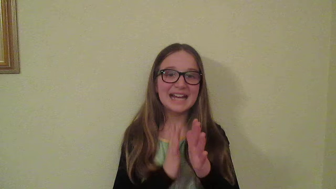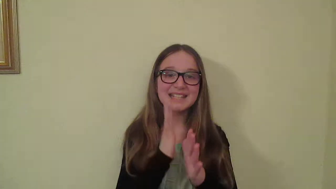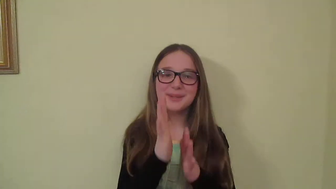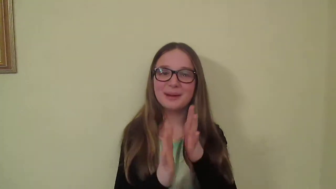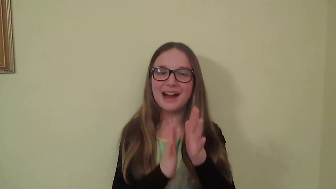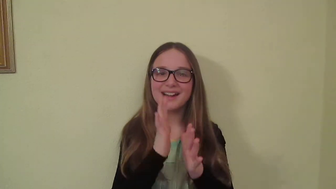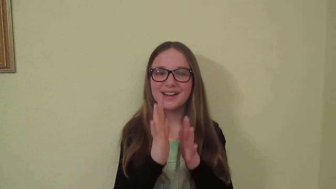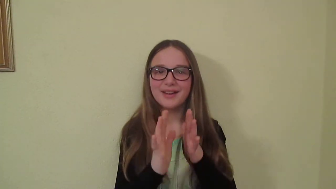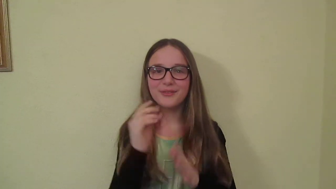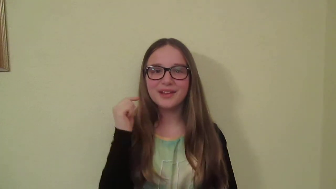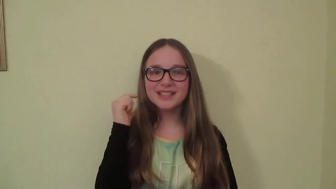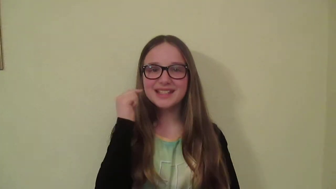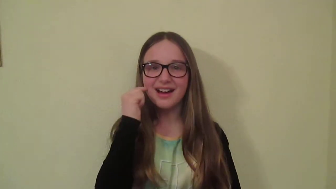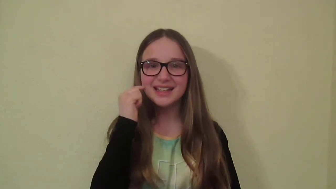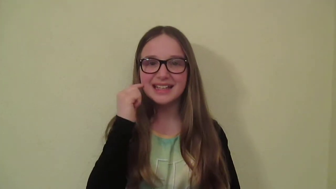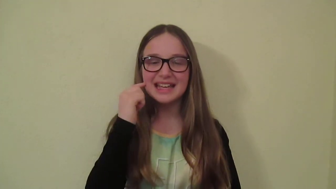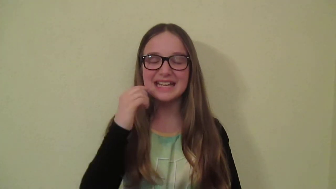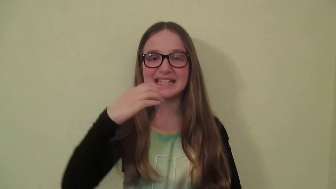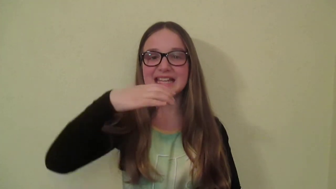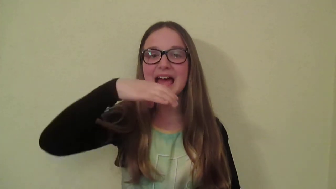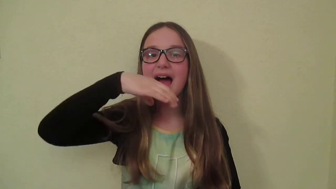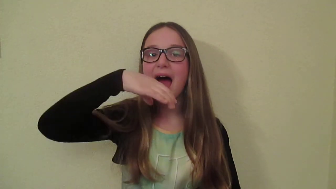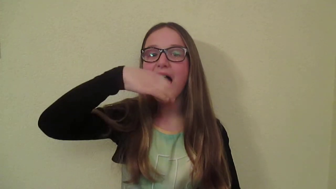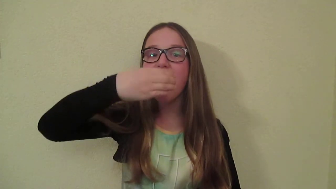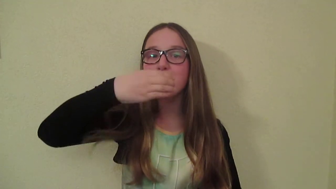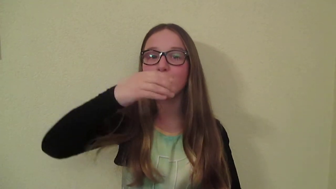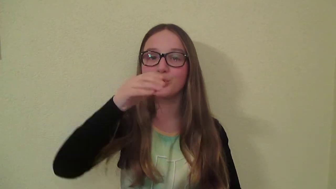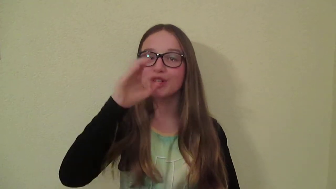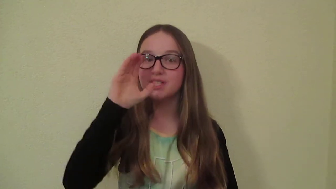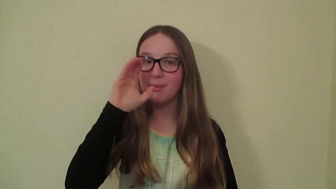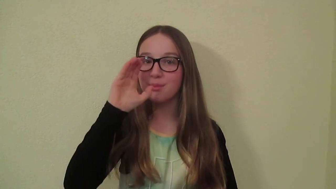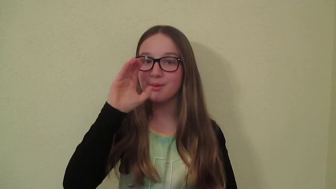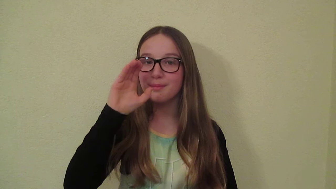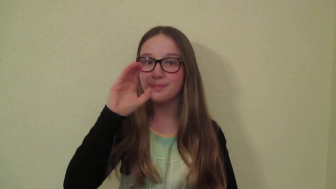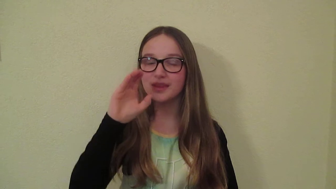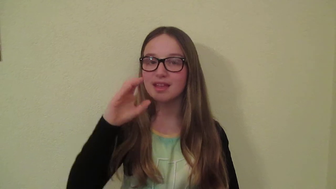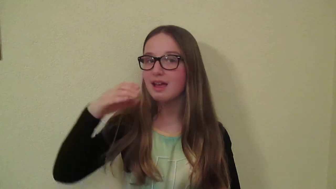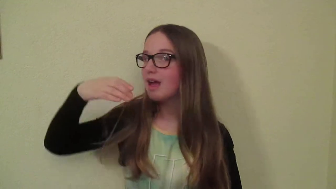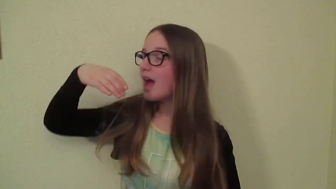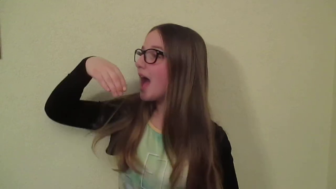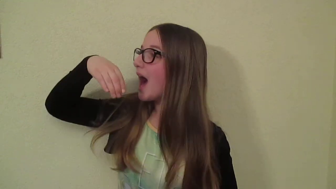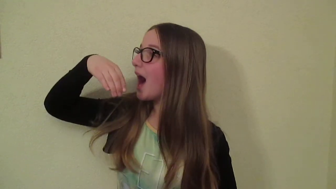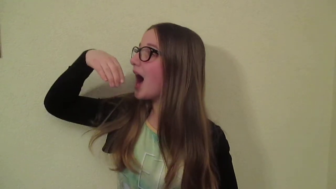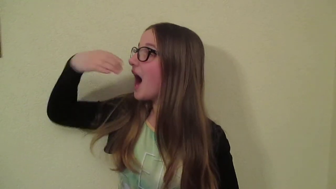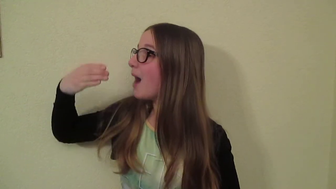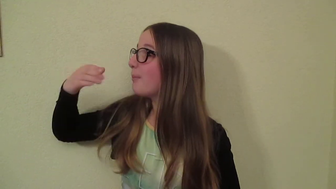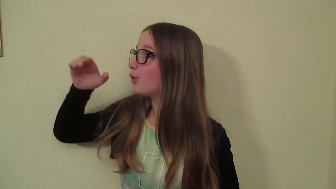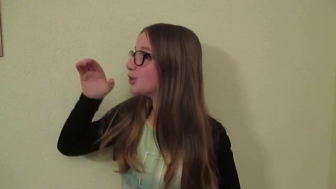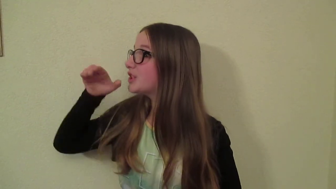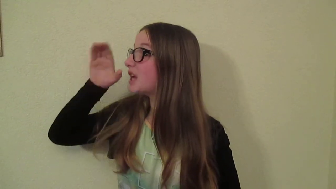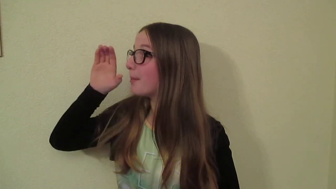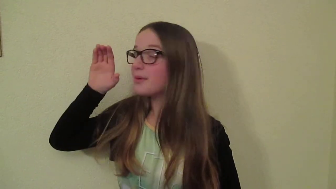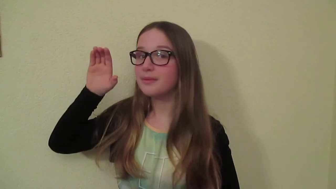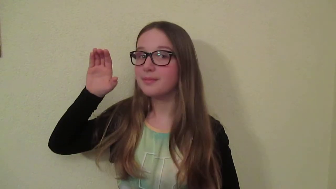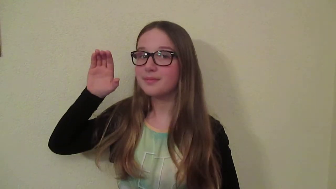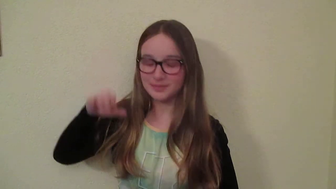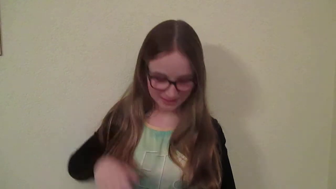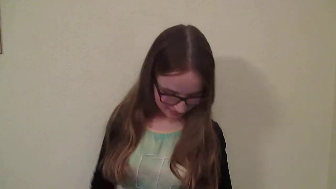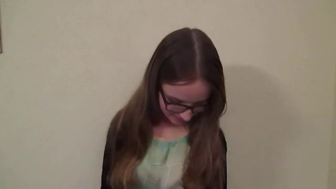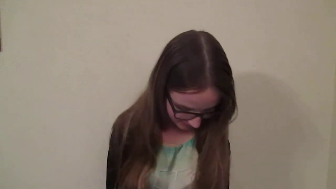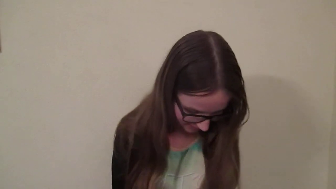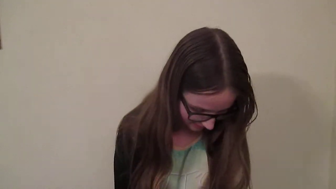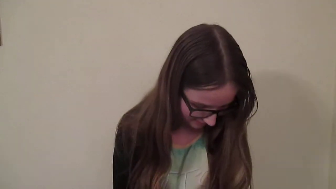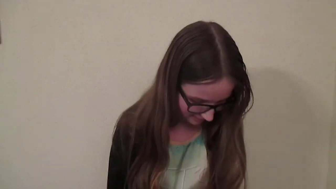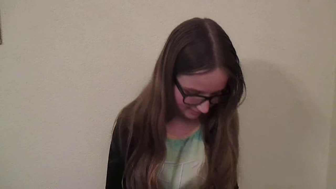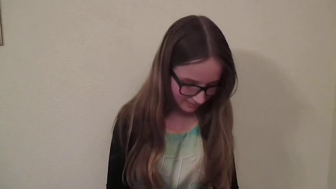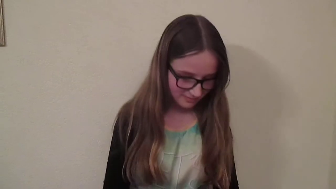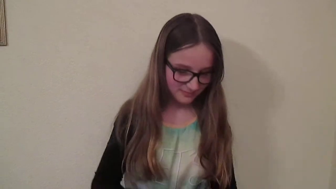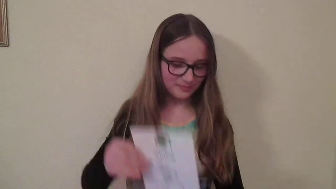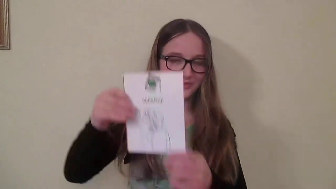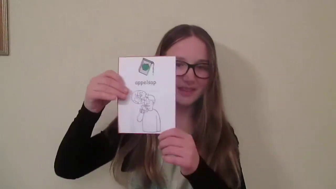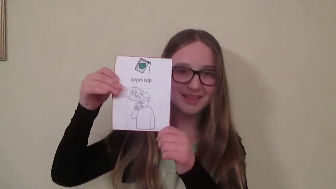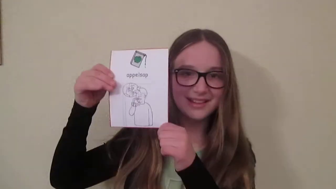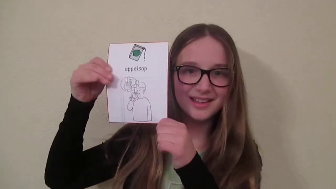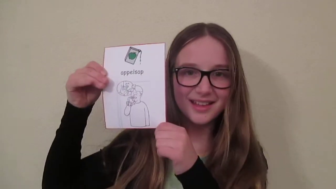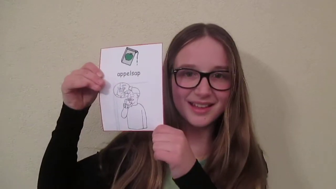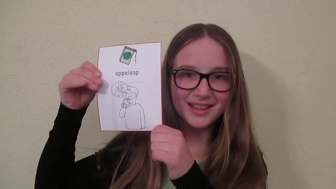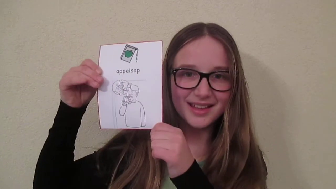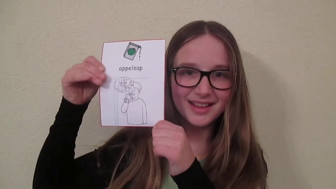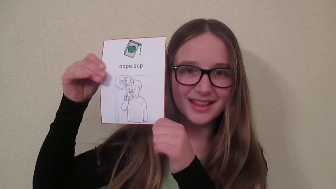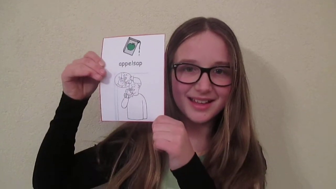appelsap